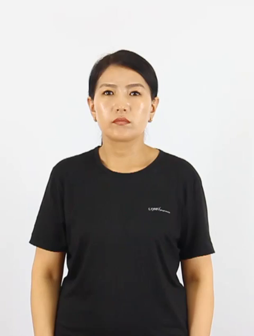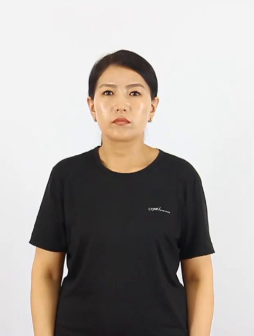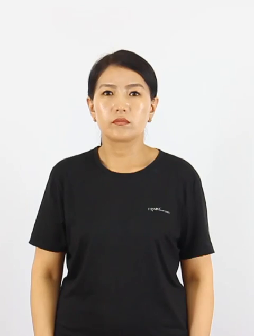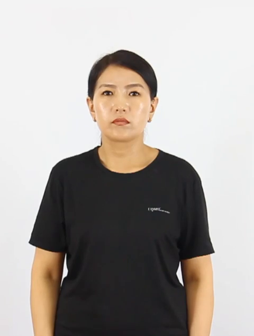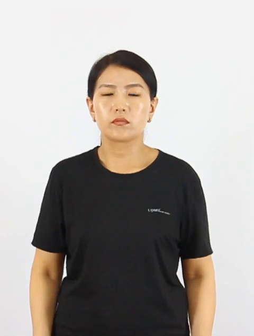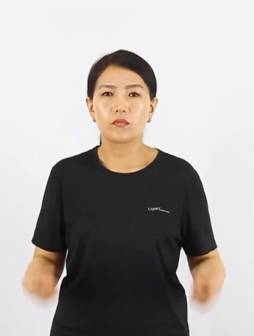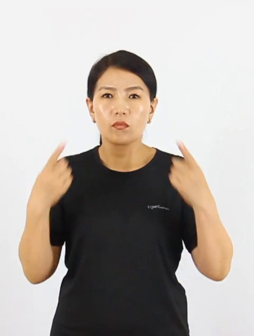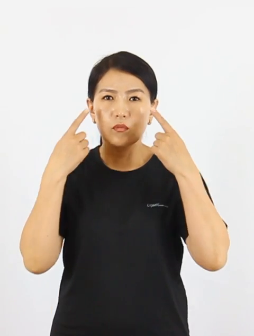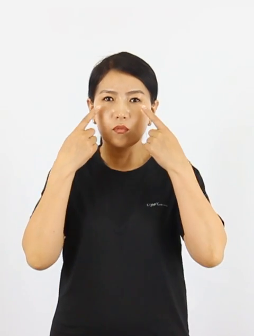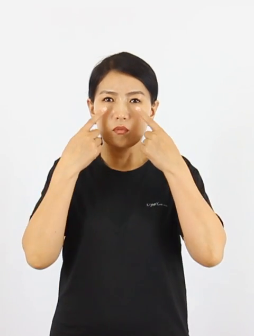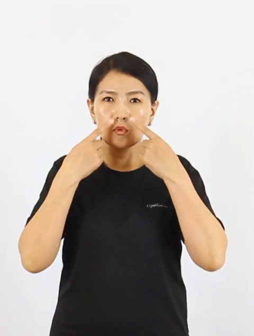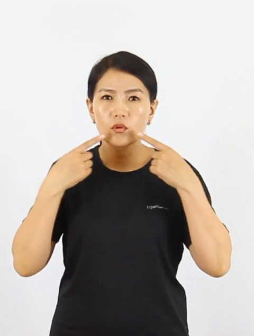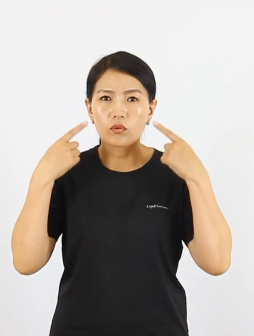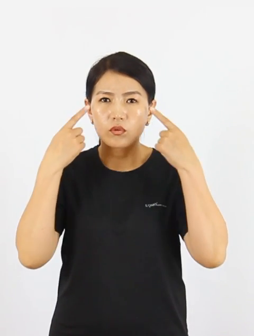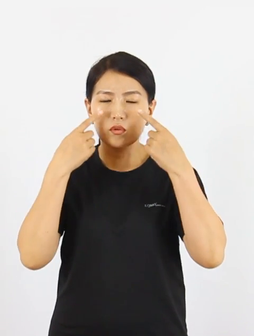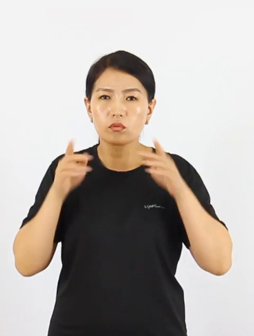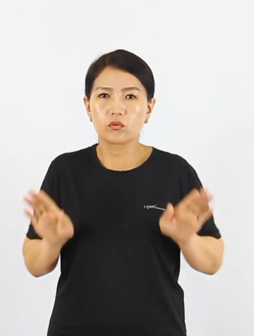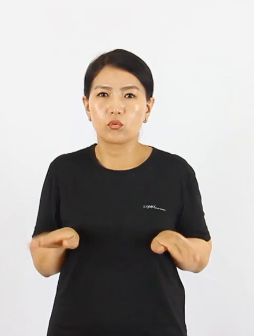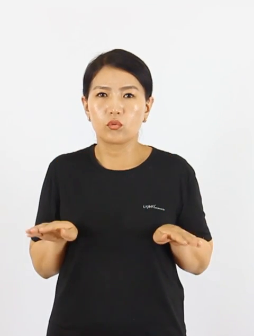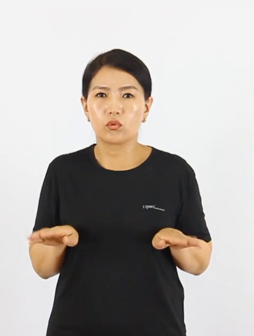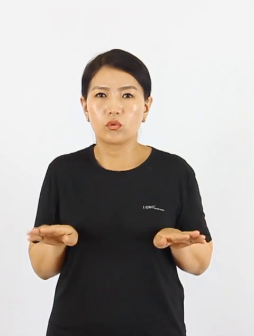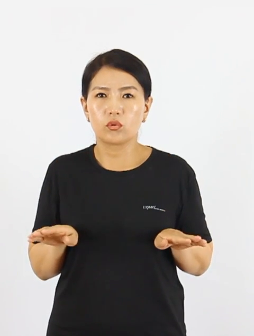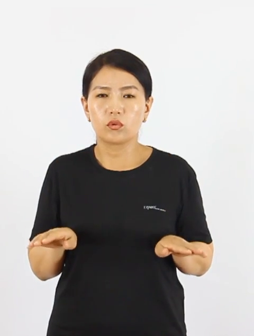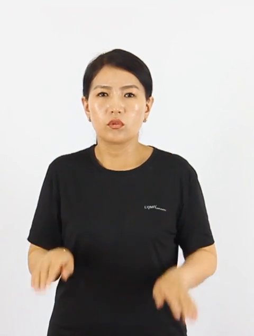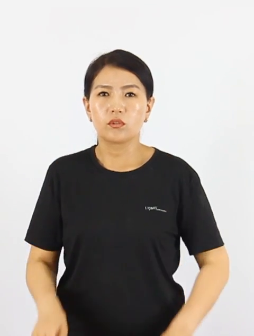Бор шувуу